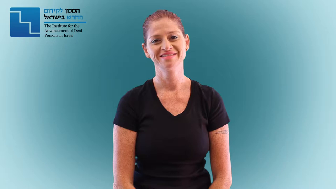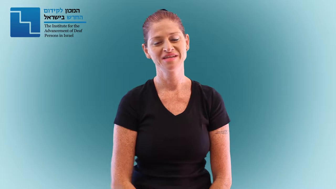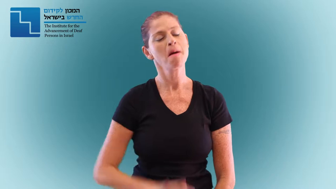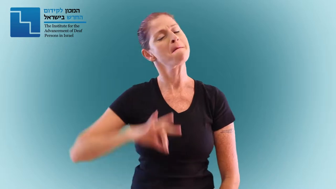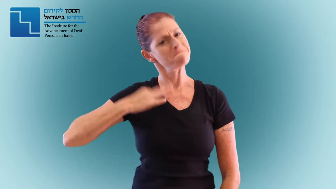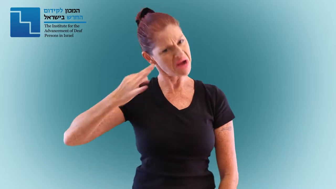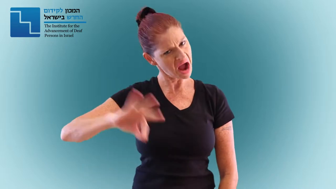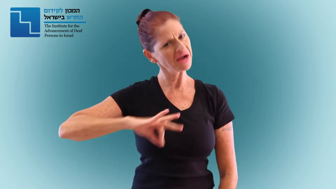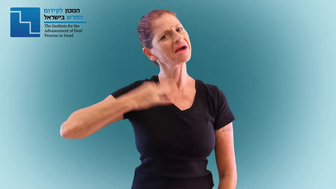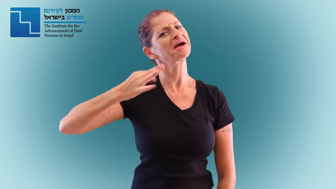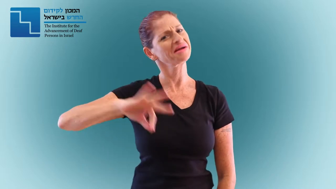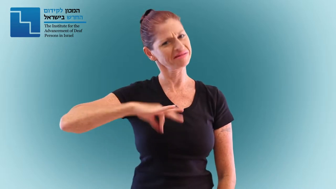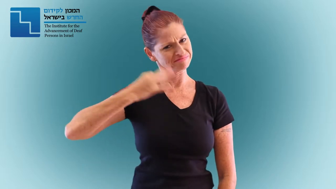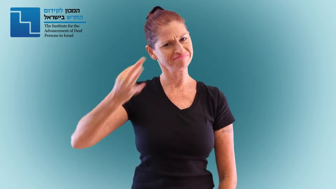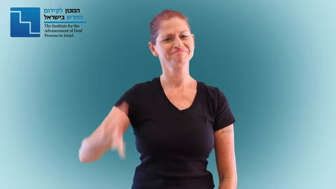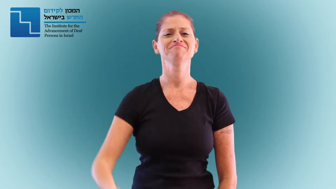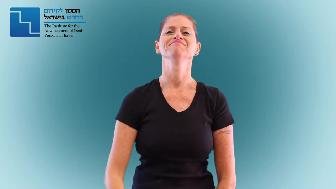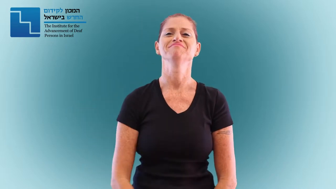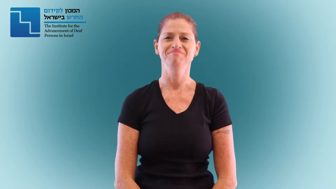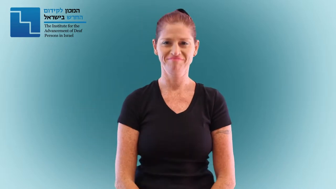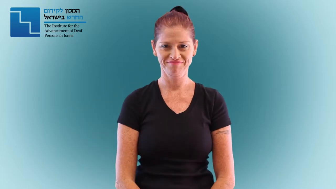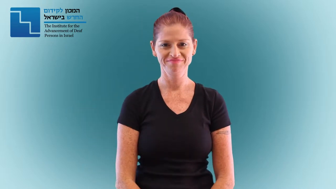בריא